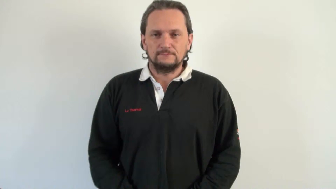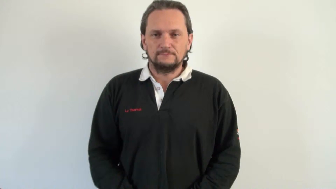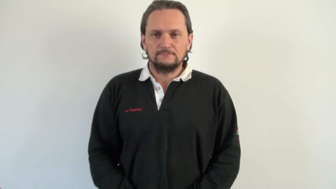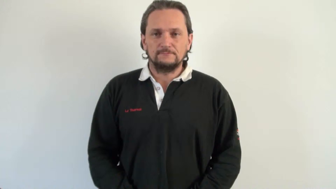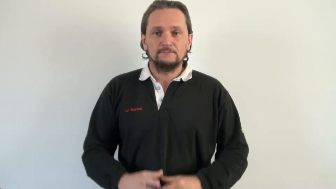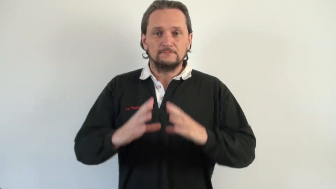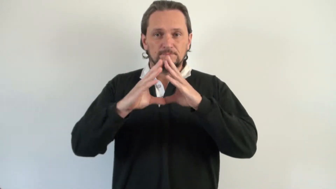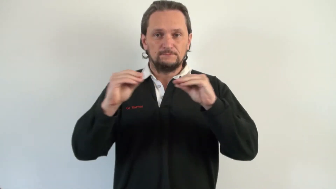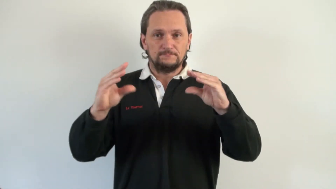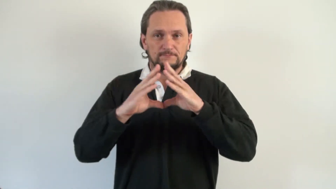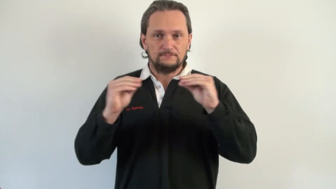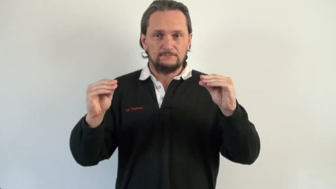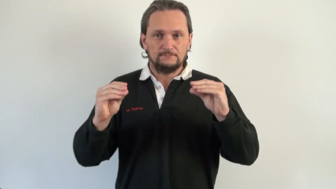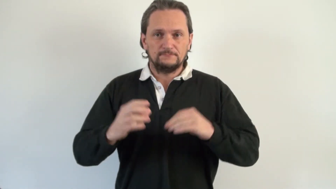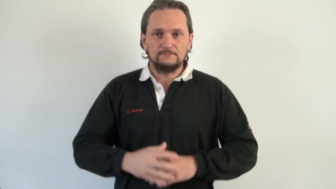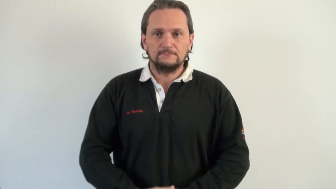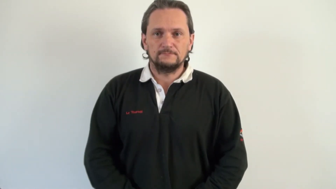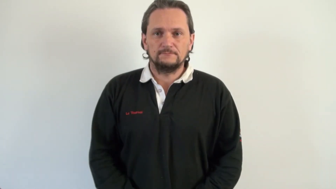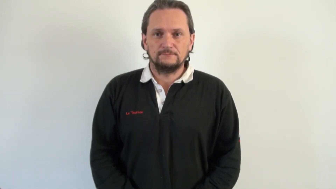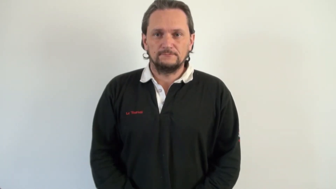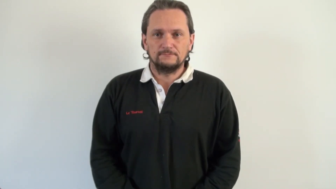Roumanie